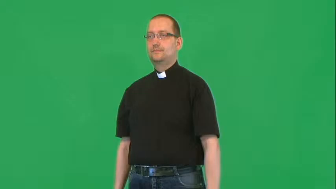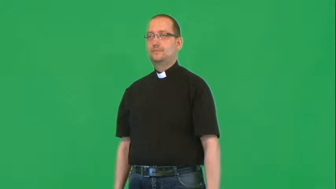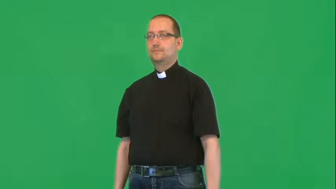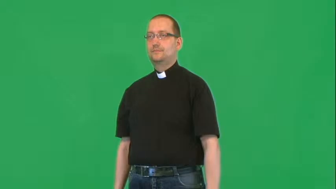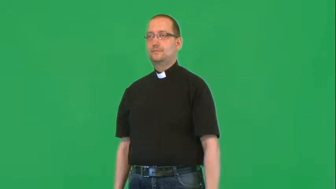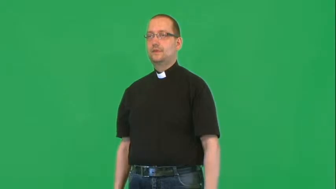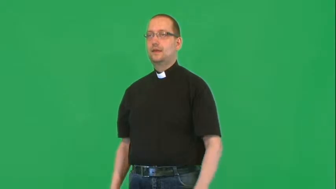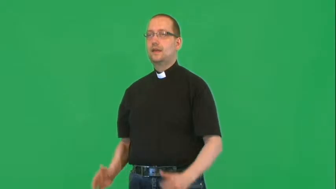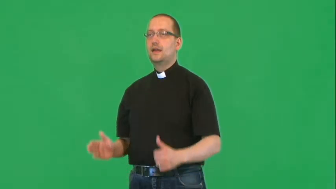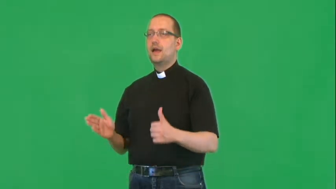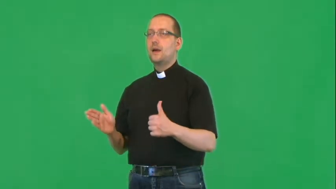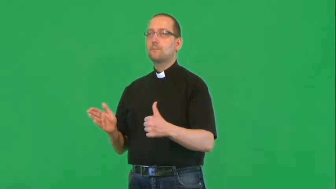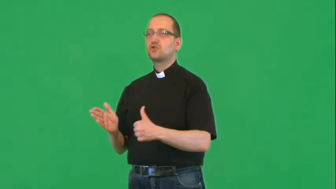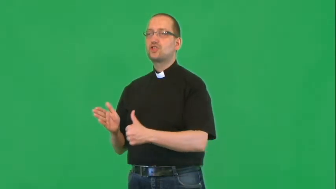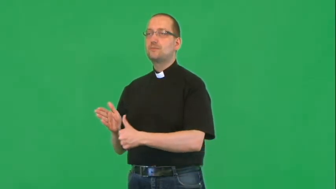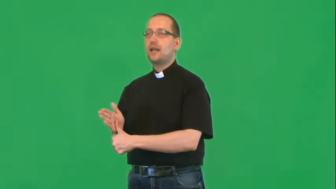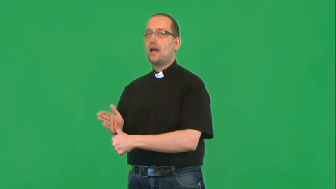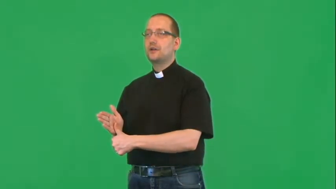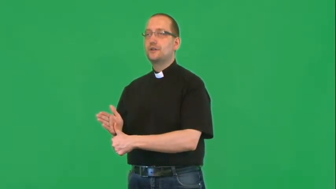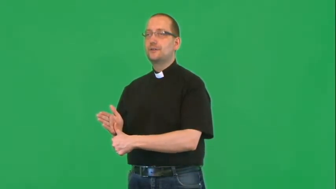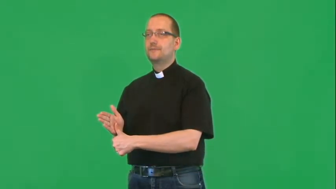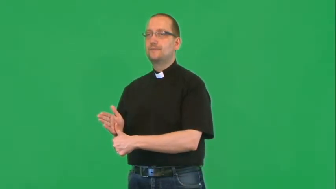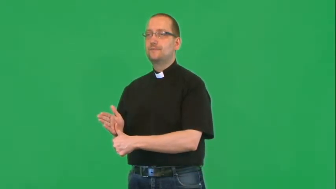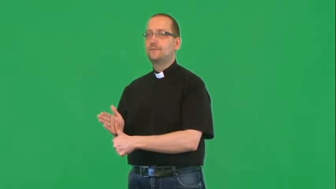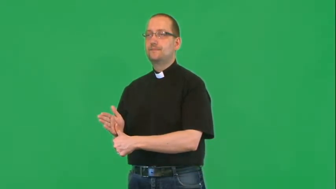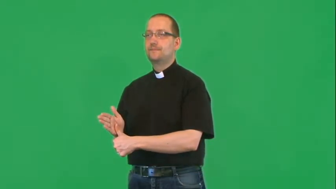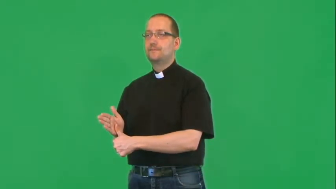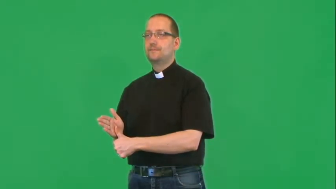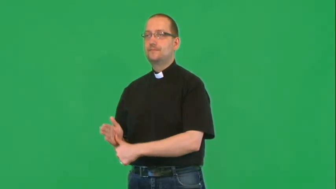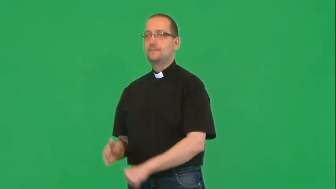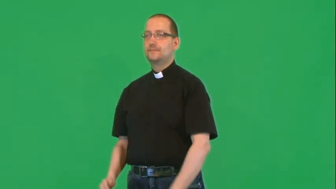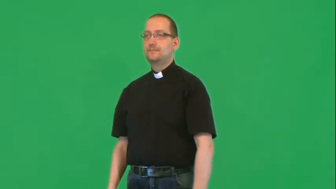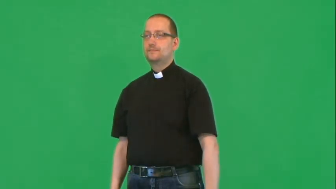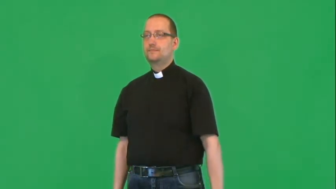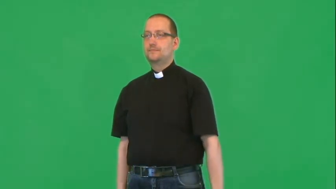przybrany